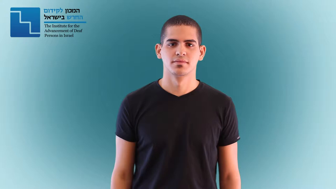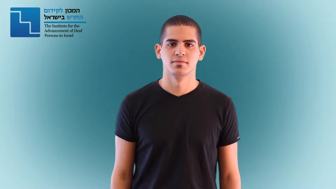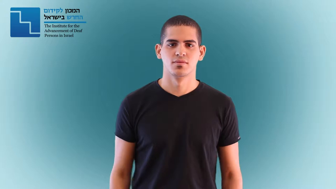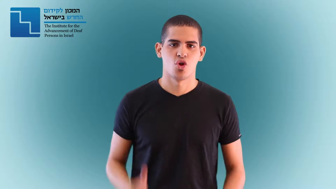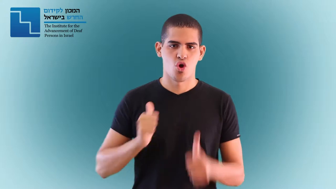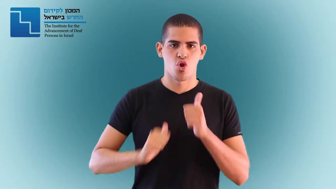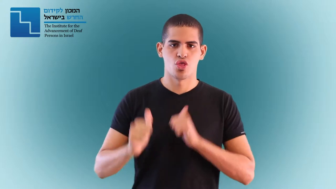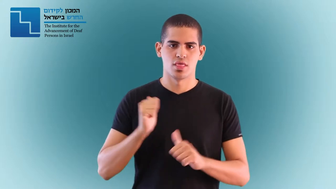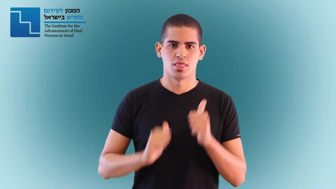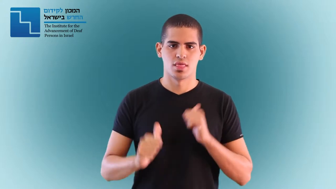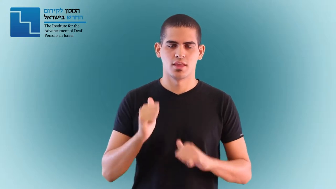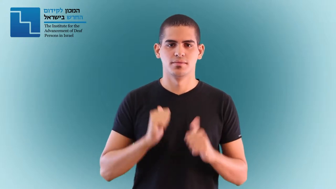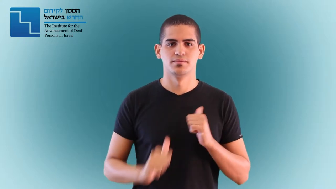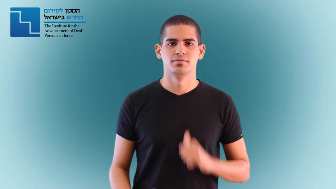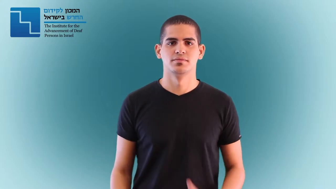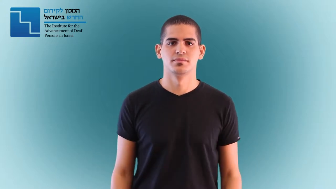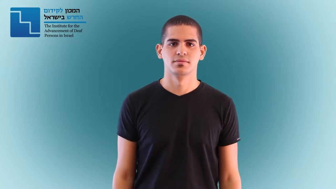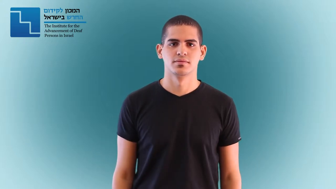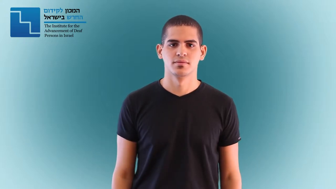חולון